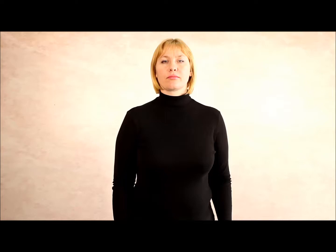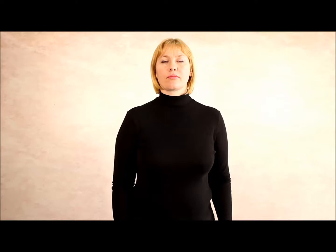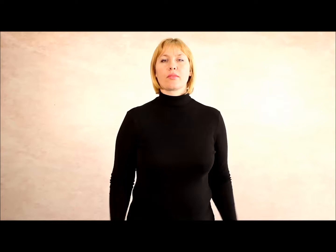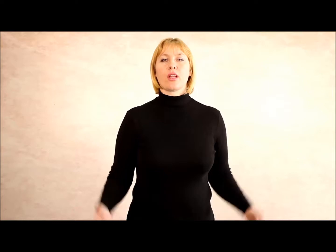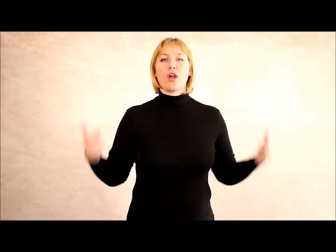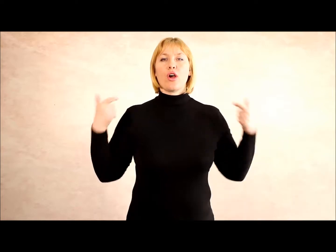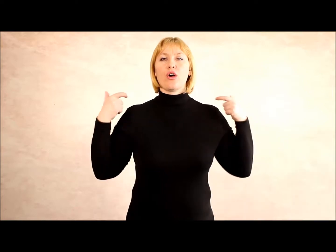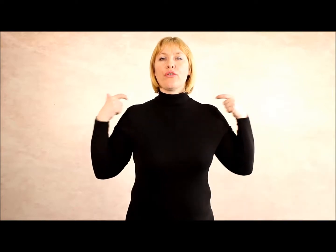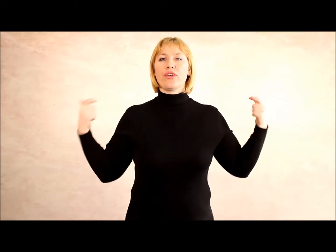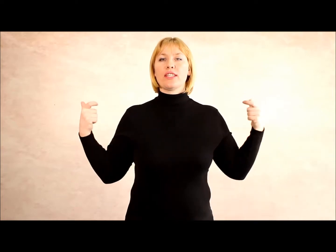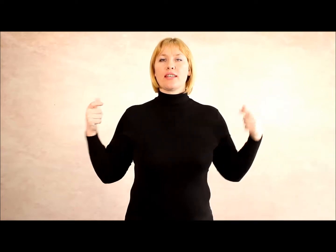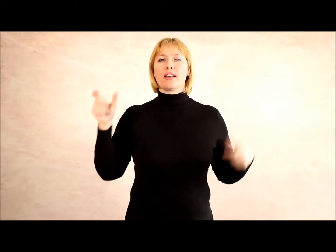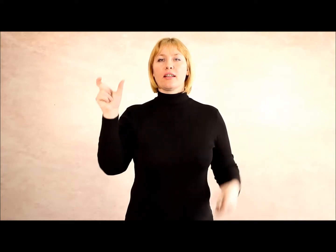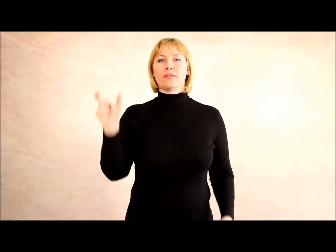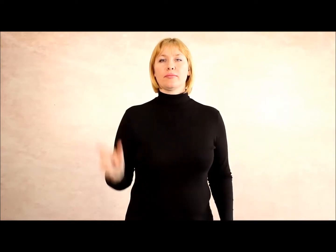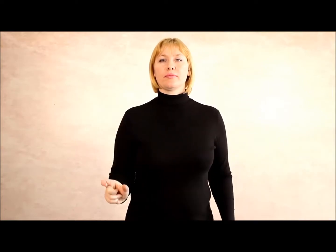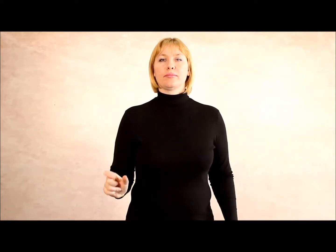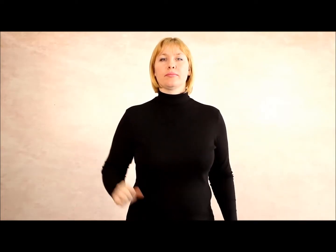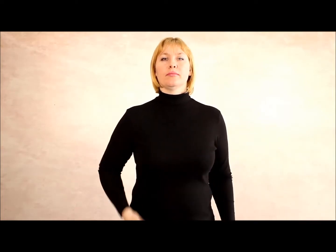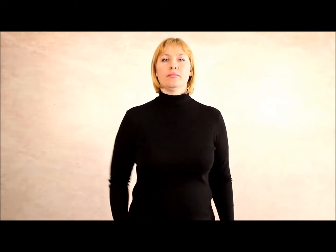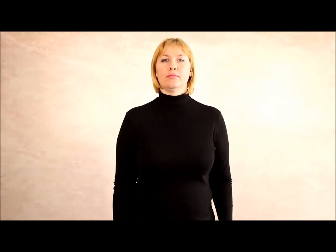Ofițer